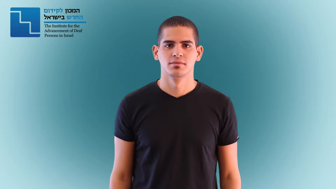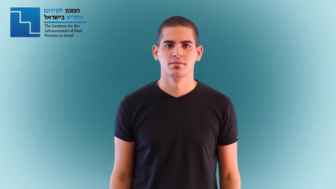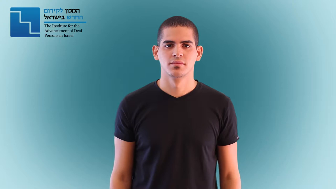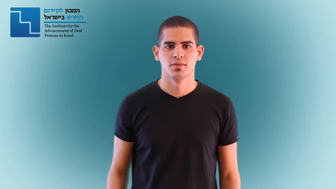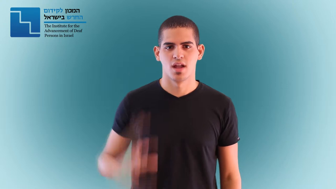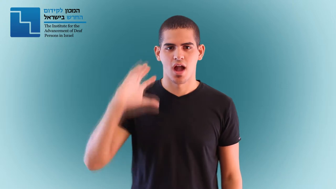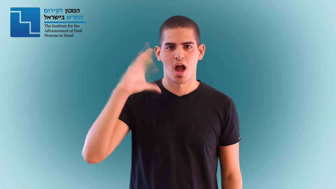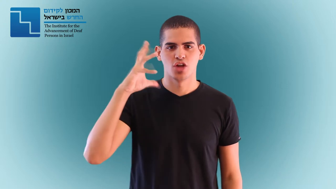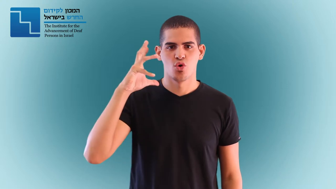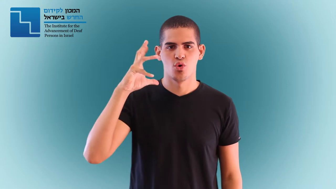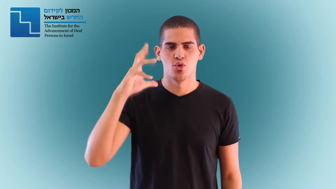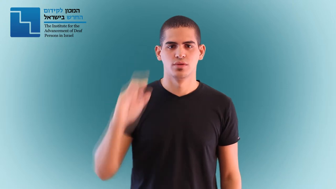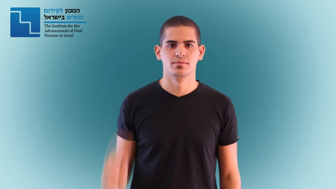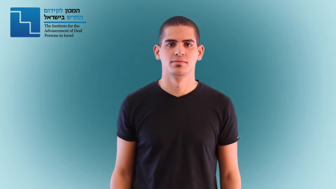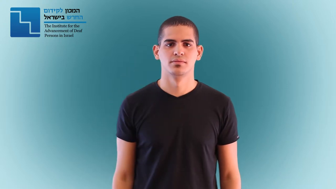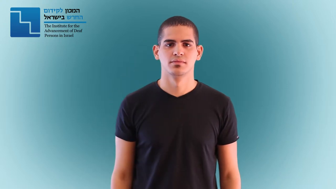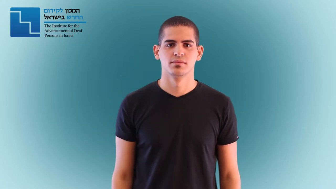עכו